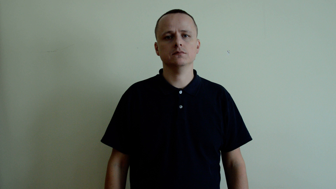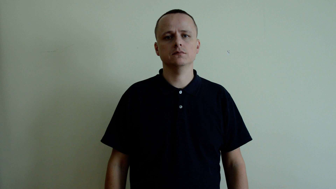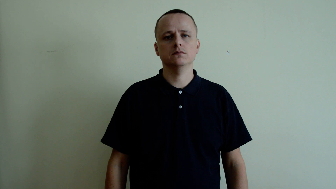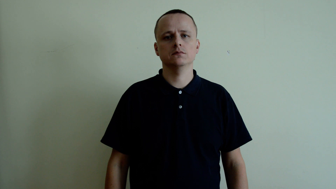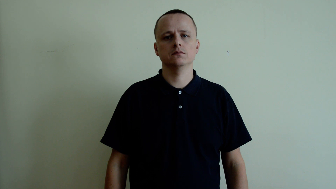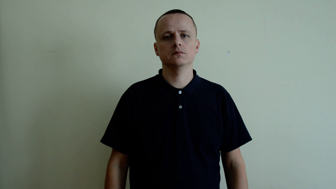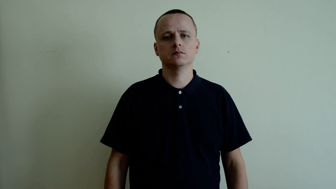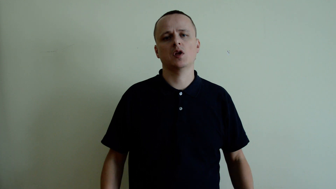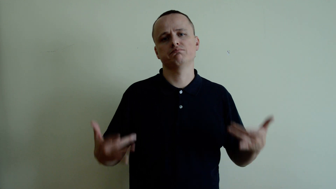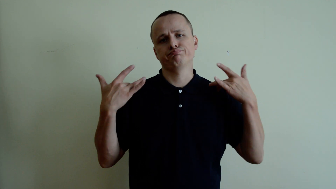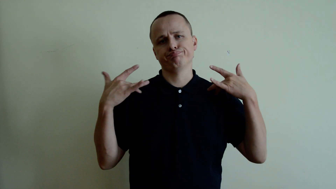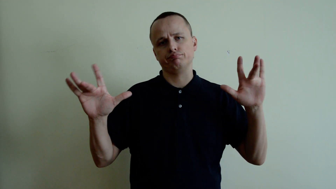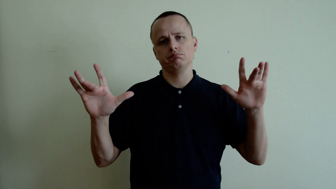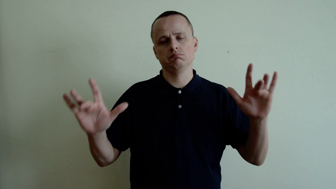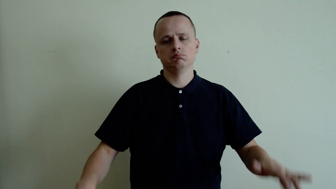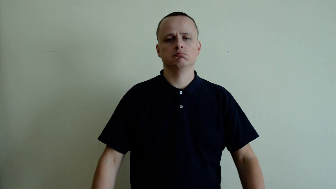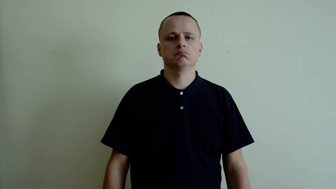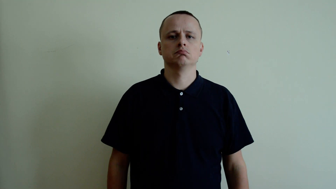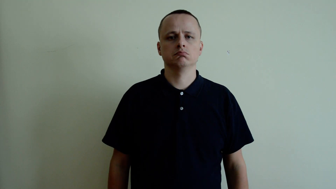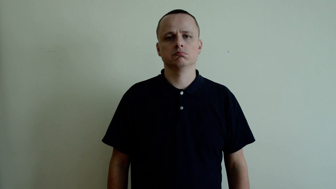BRZEMIĘ+NEG2